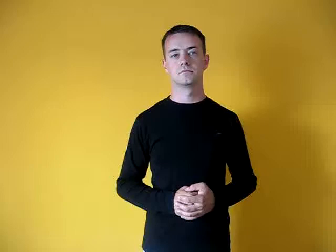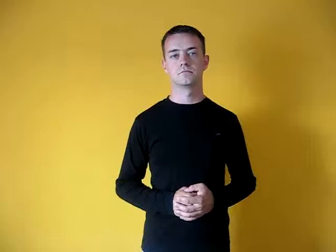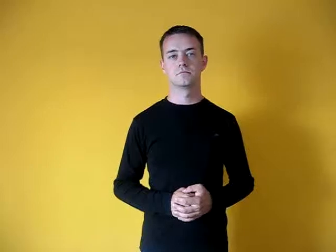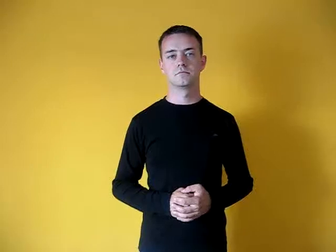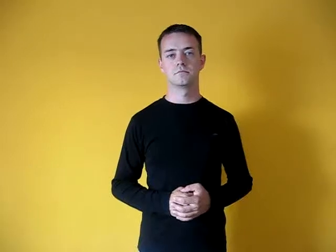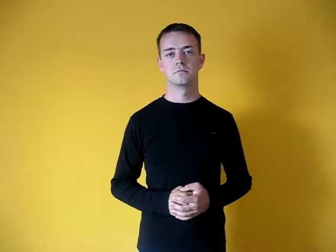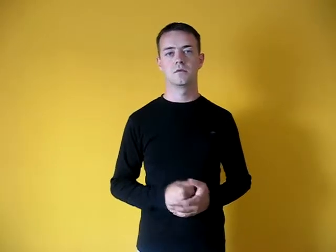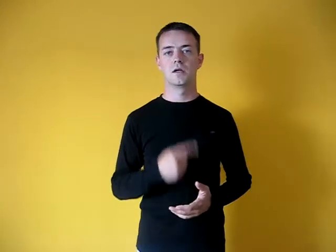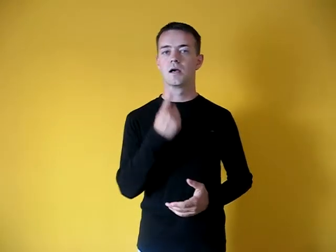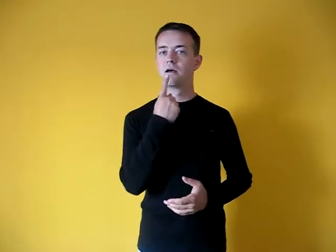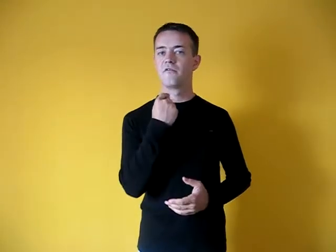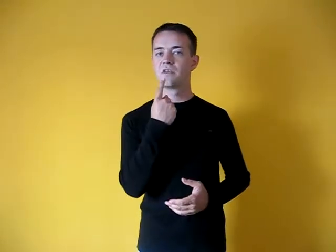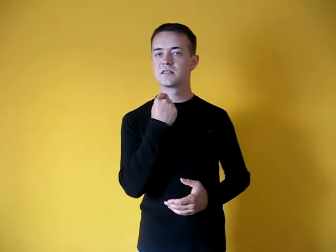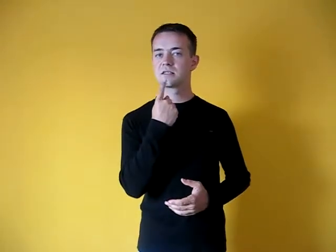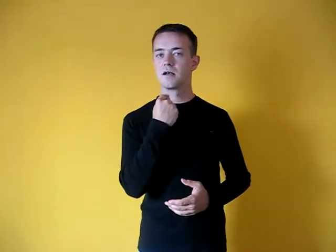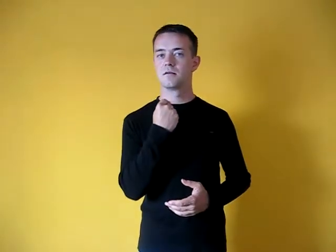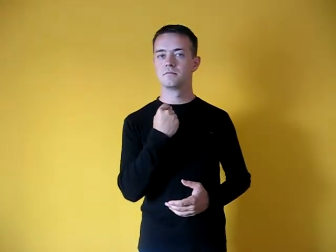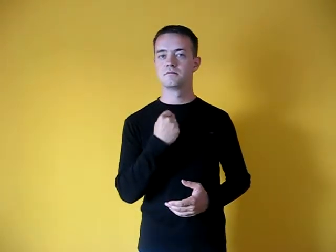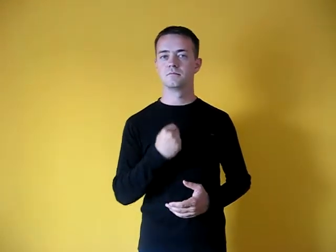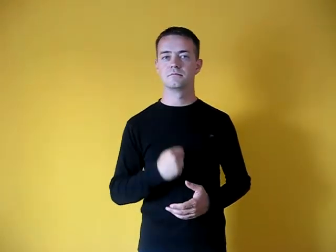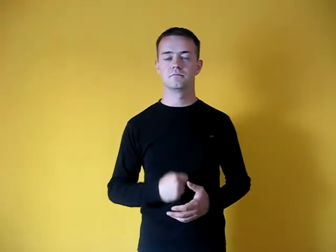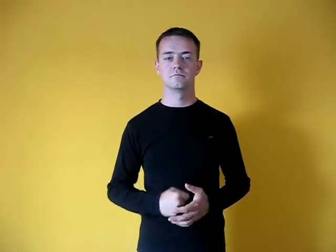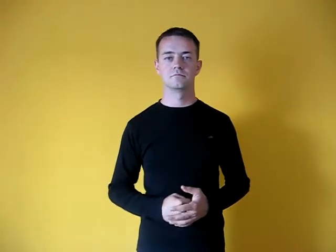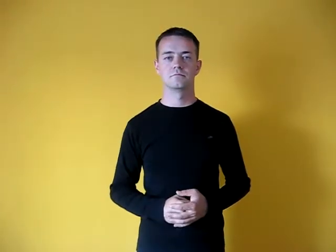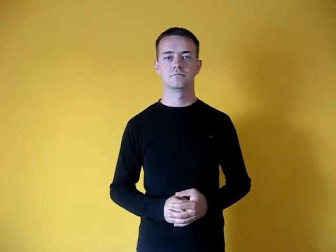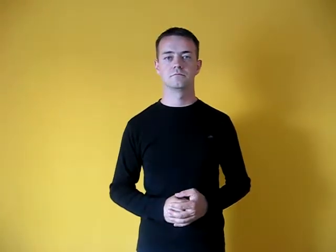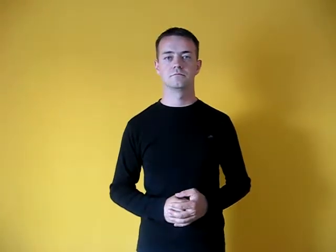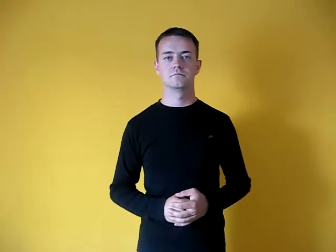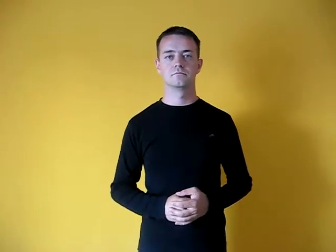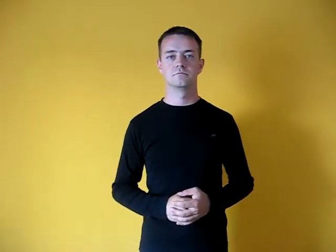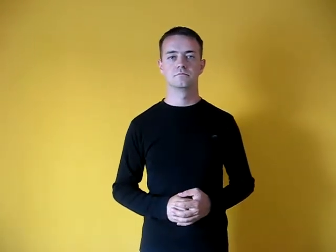Finska